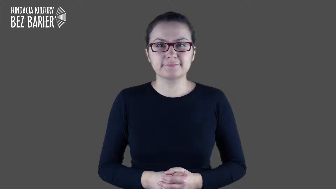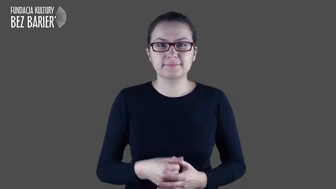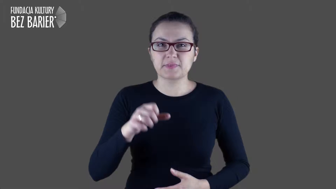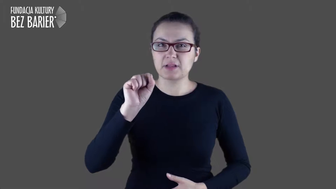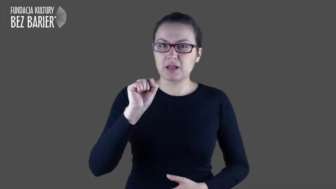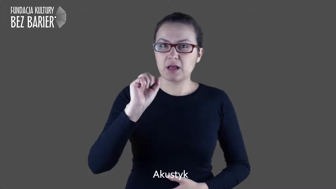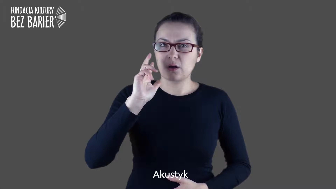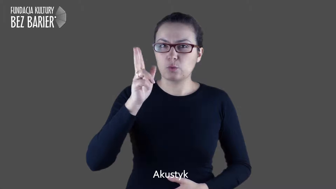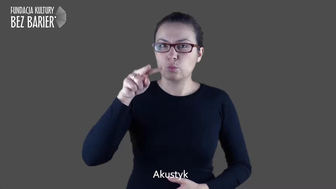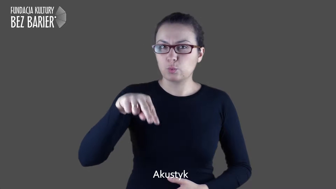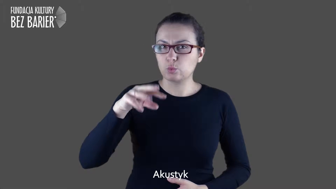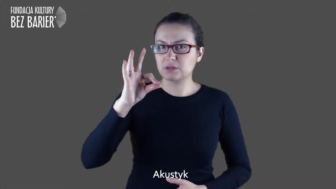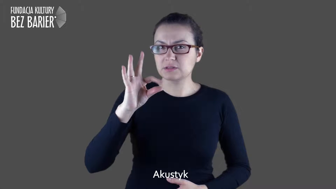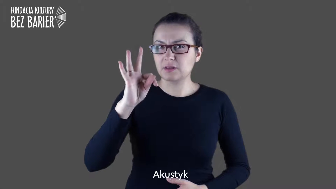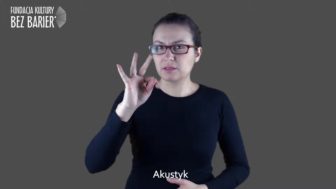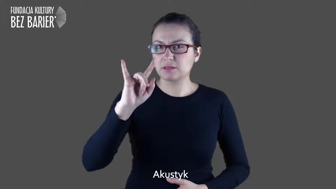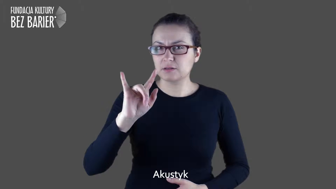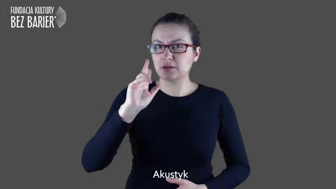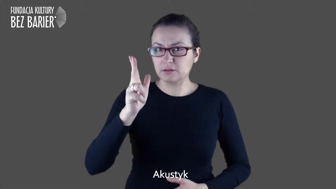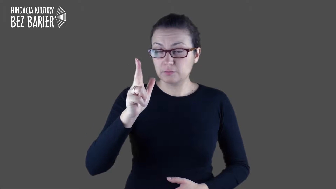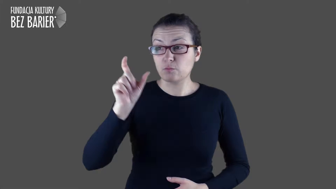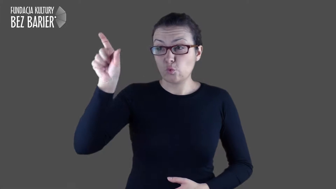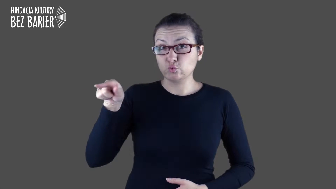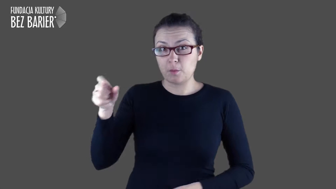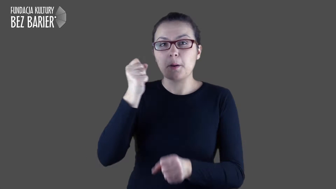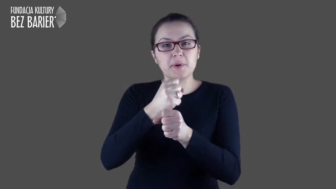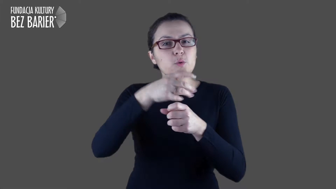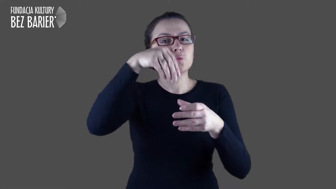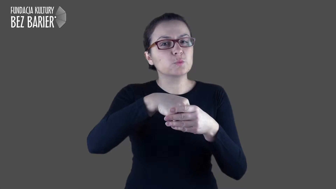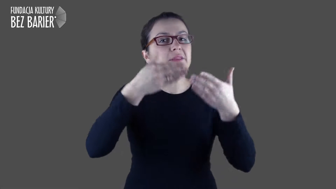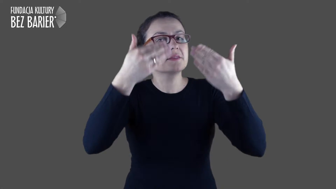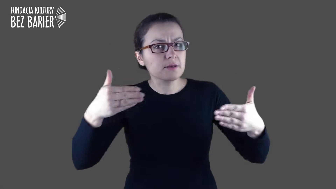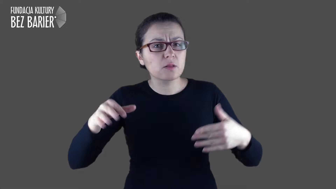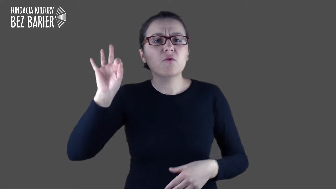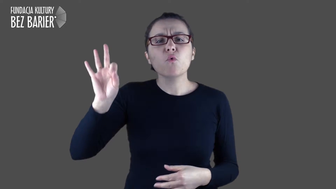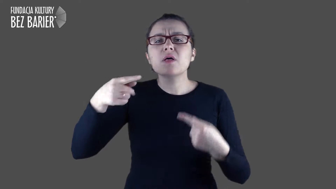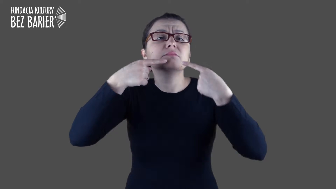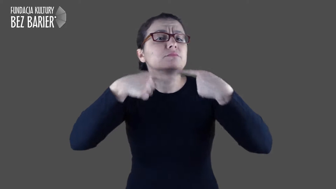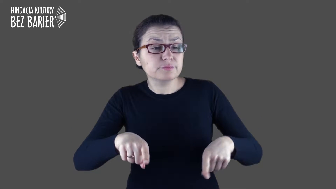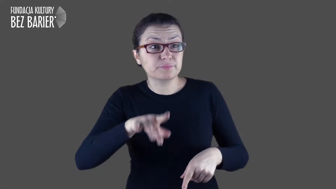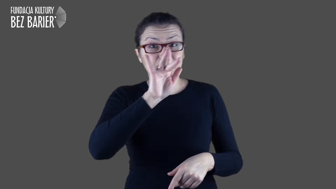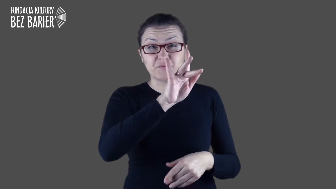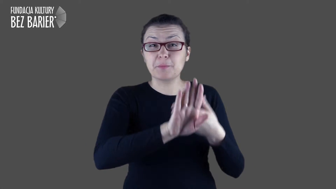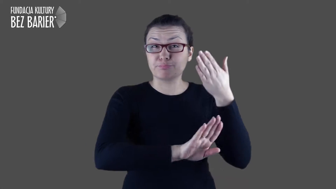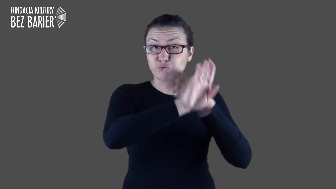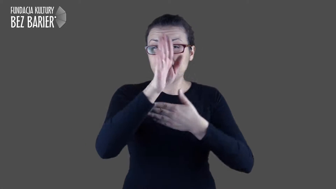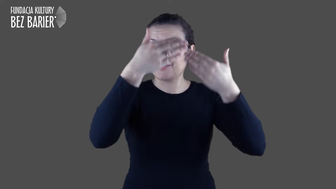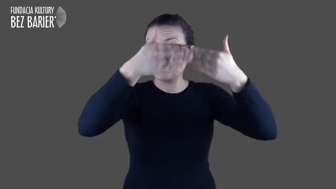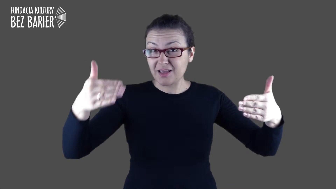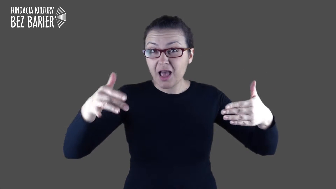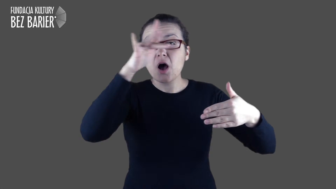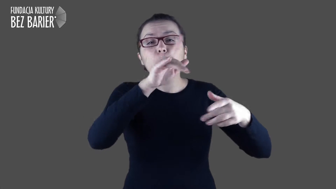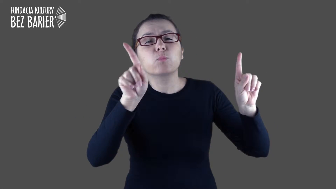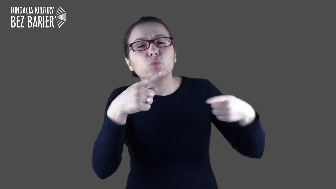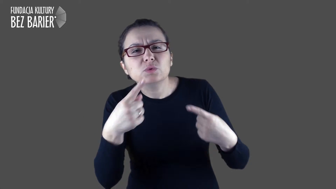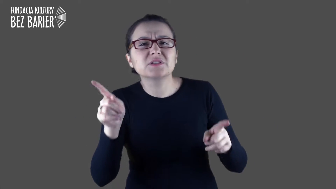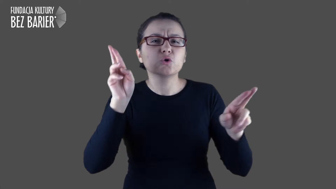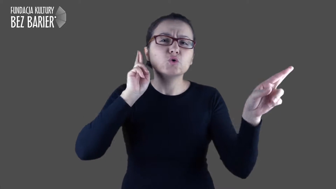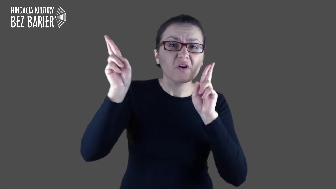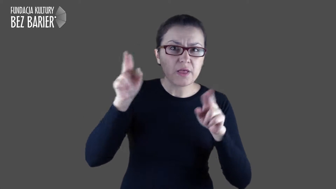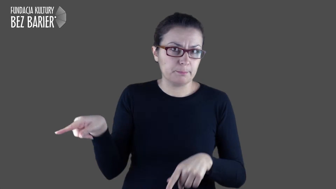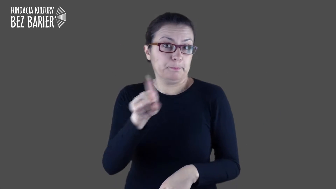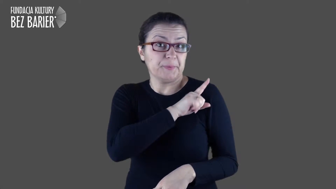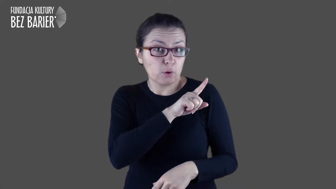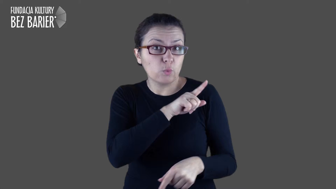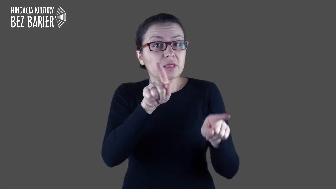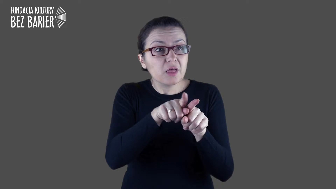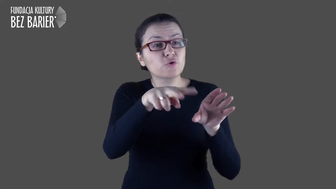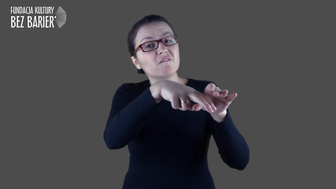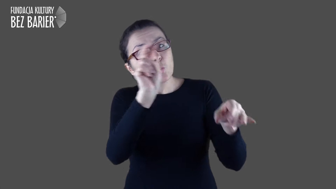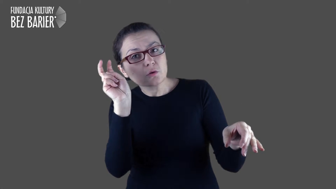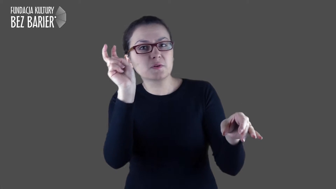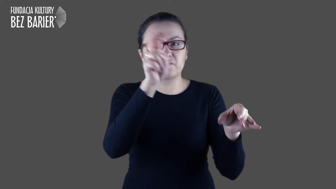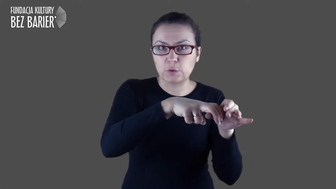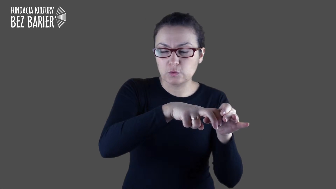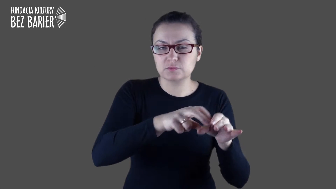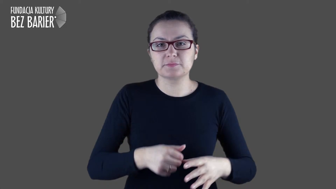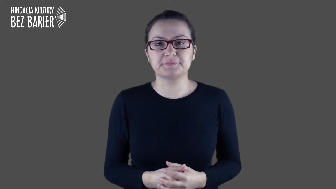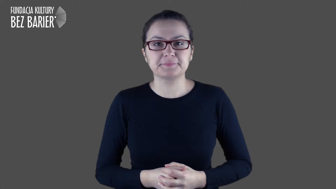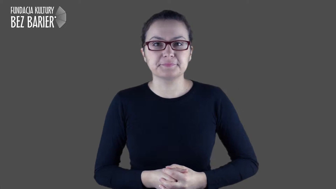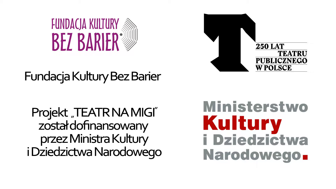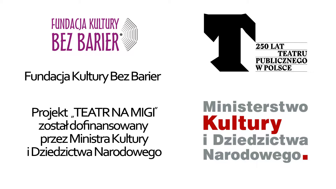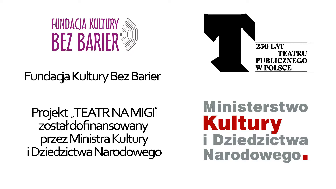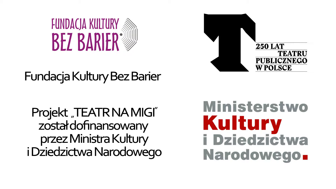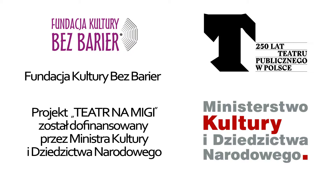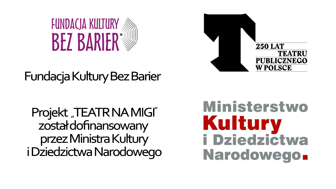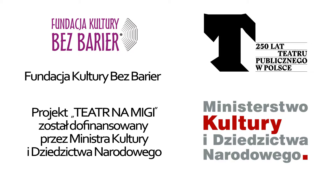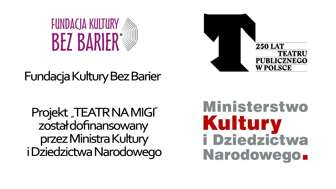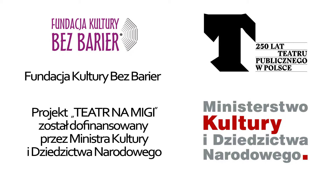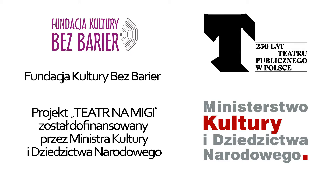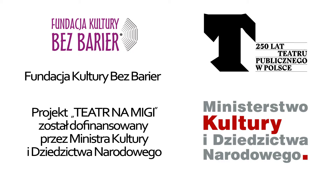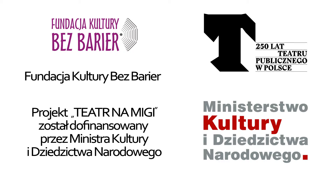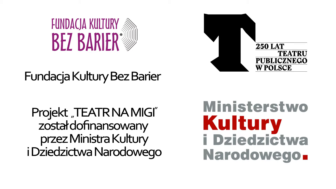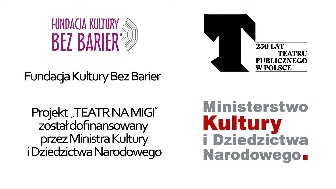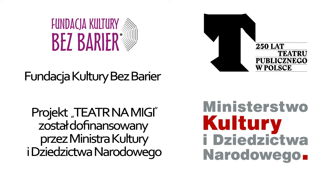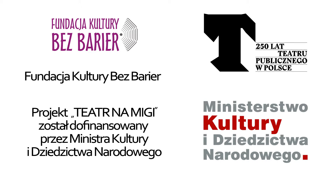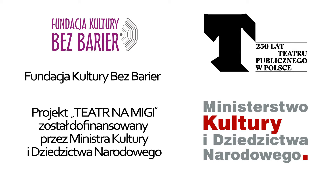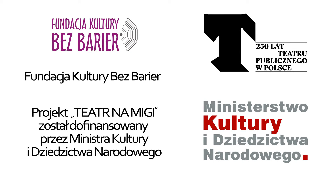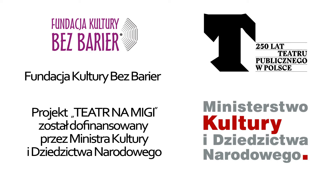Akustyk